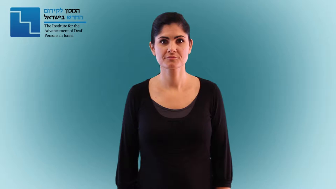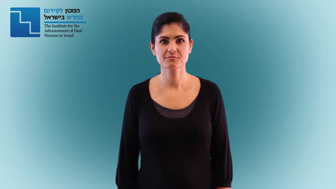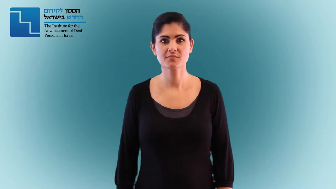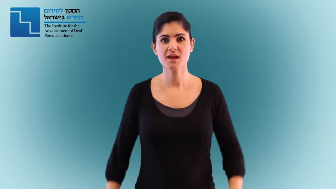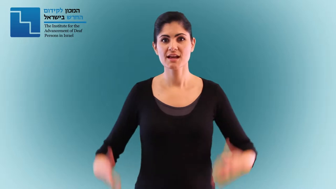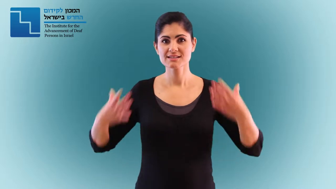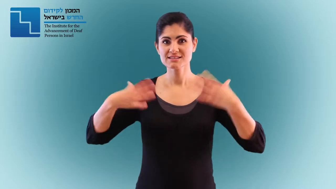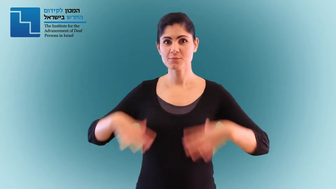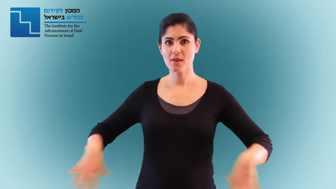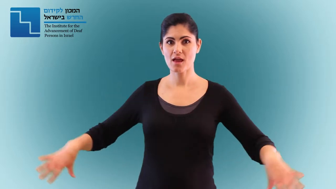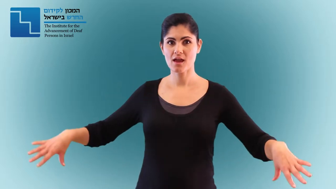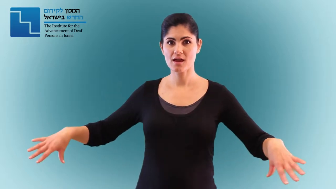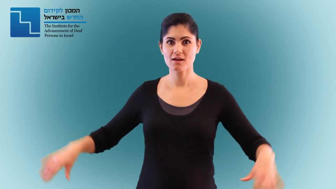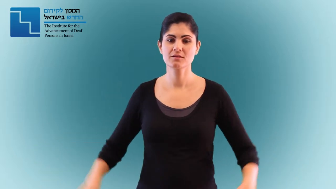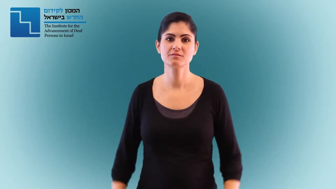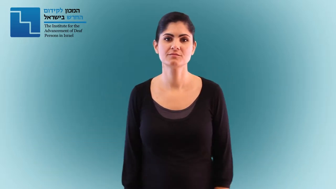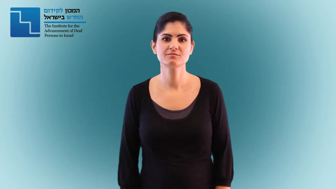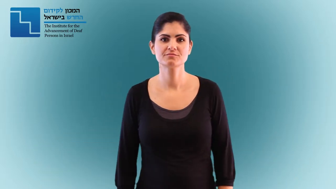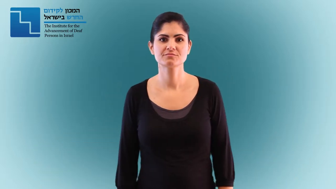שמלה